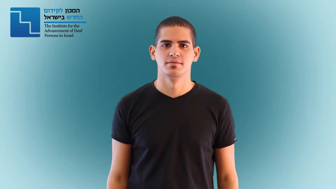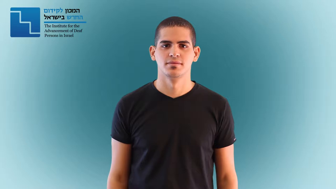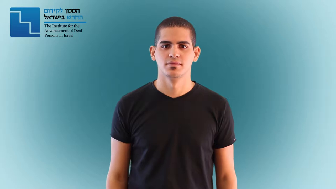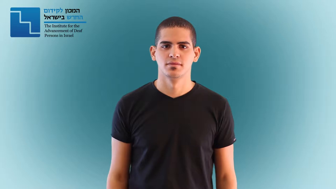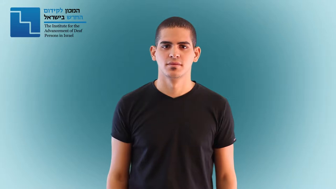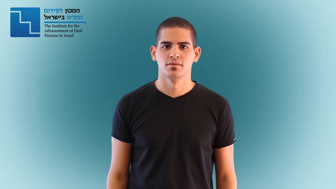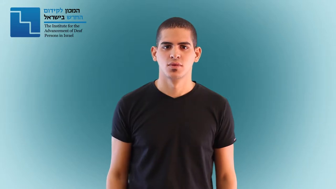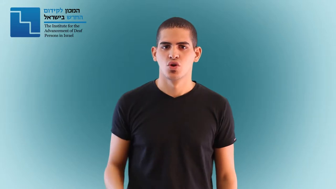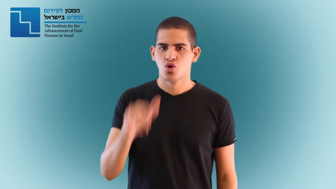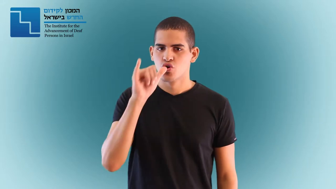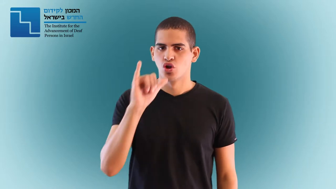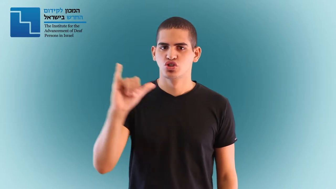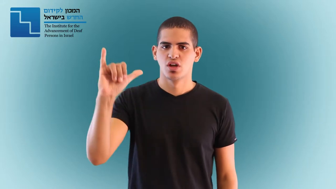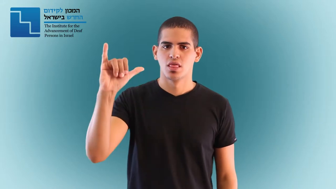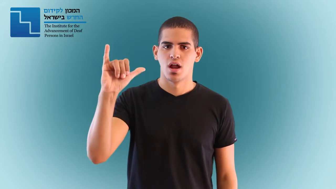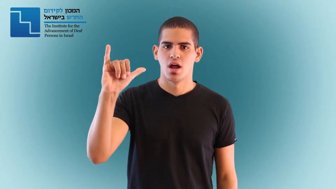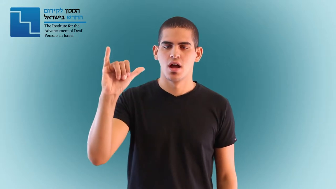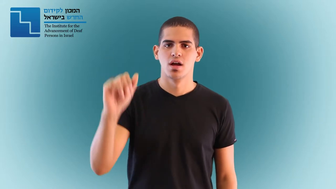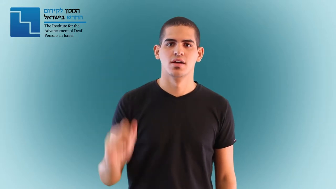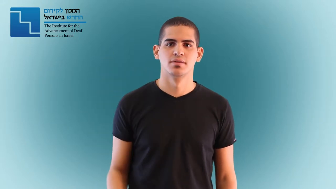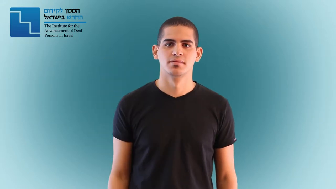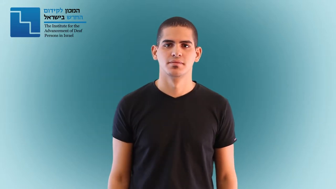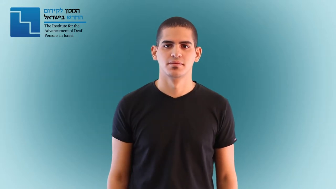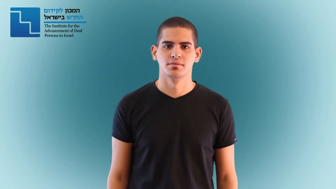ראש השנה